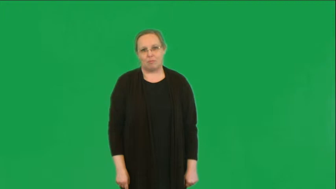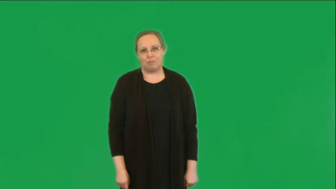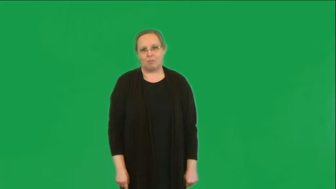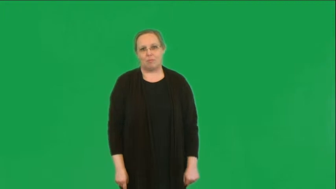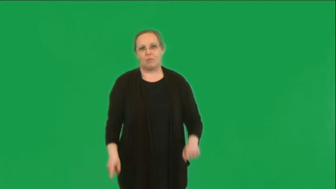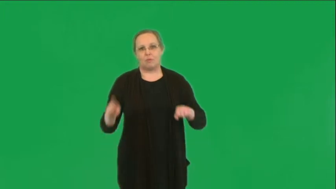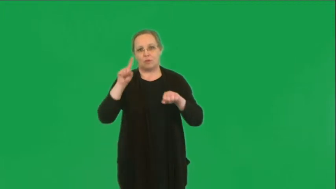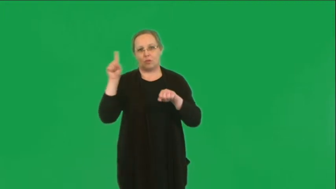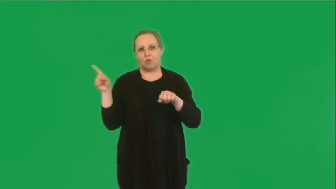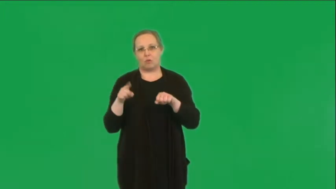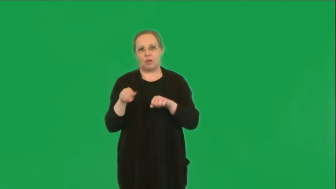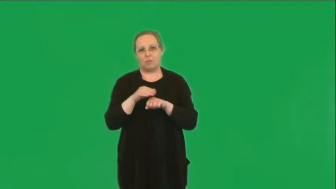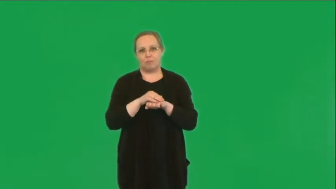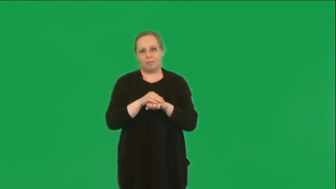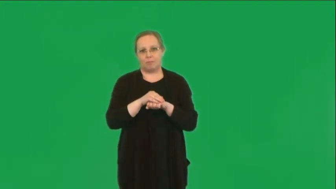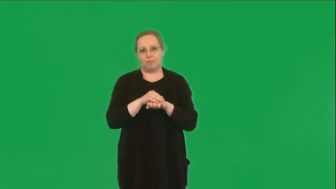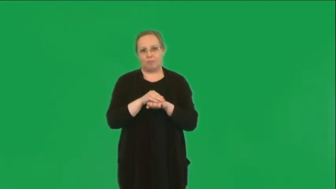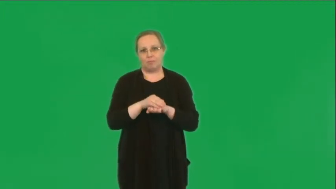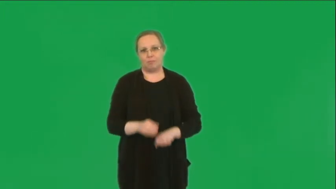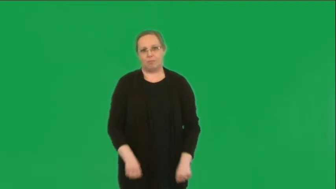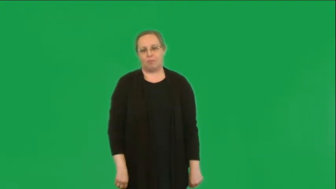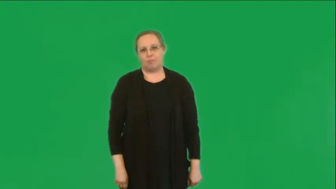zgoda